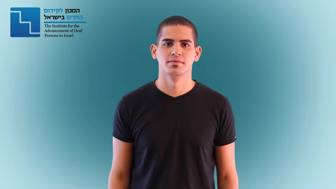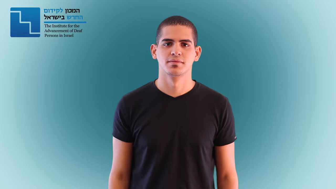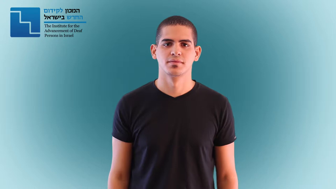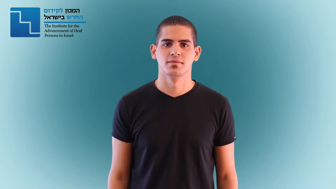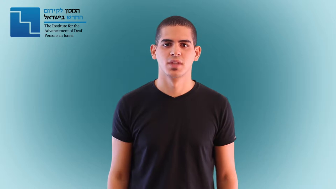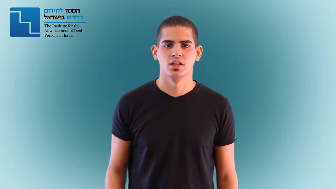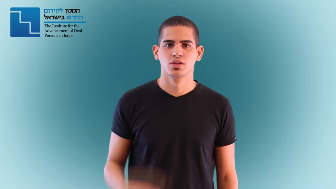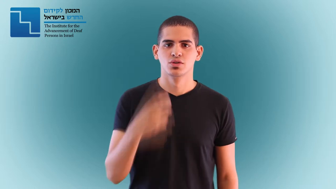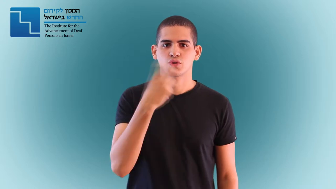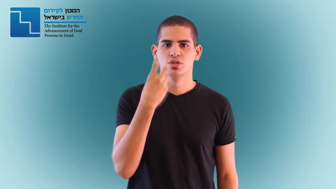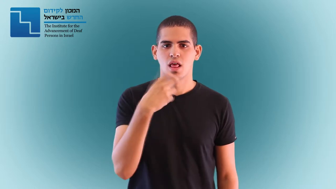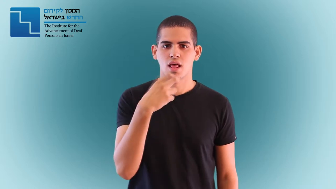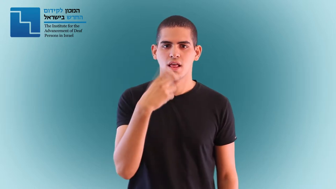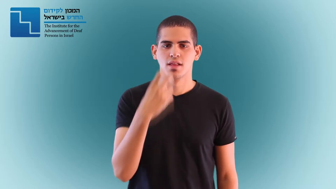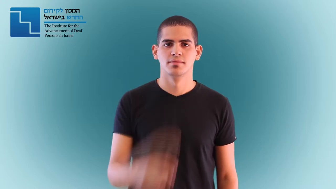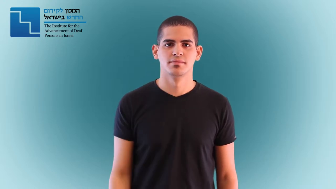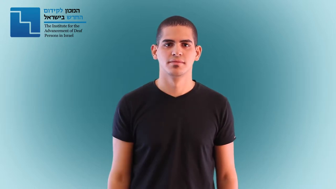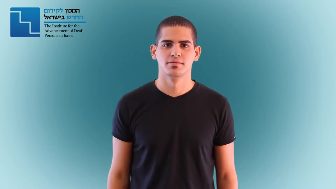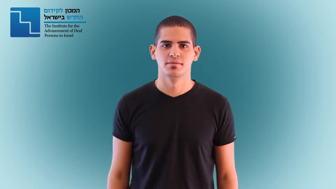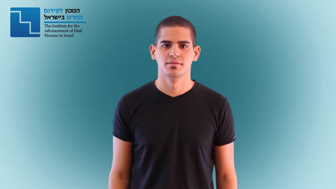ג'לג'וליה